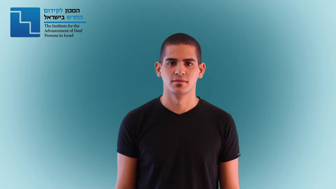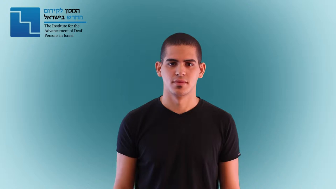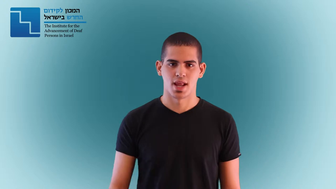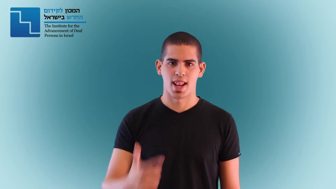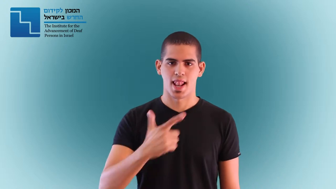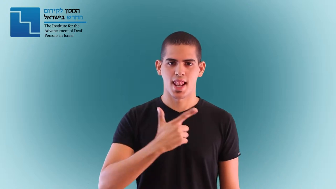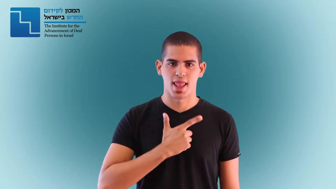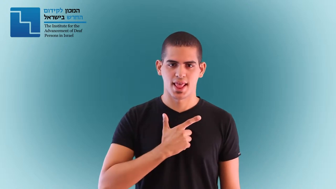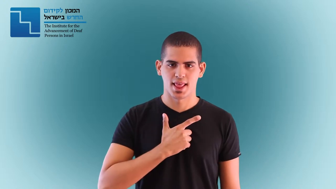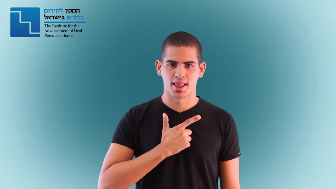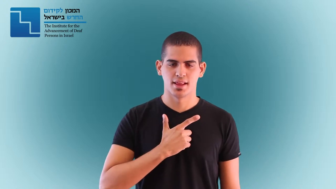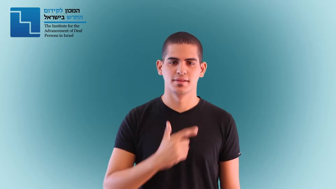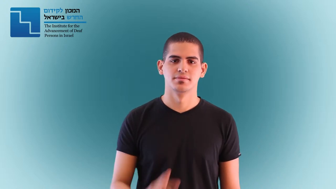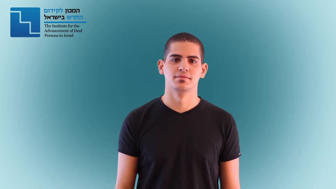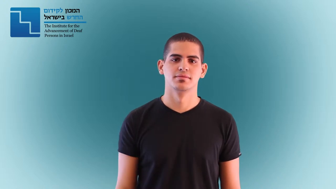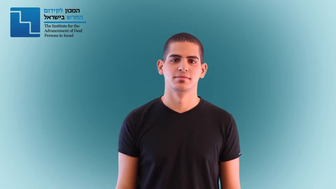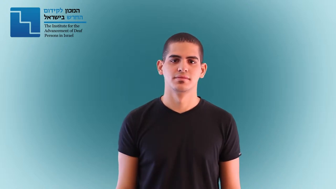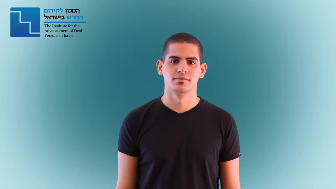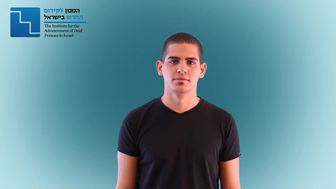לי